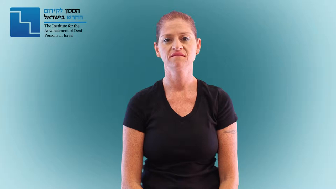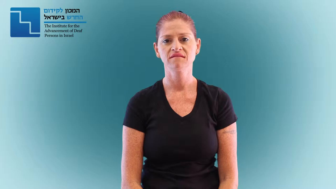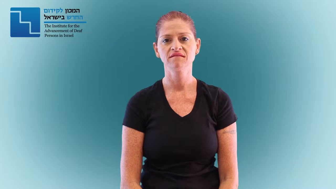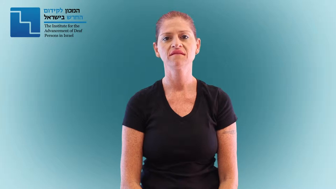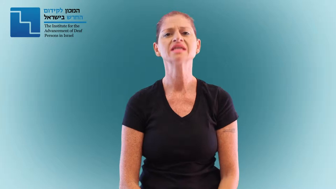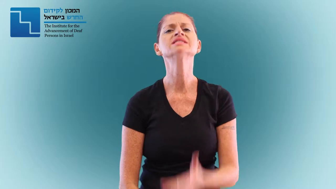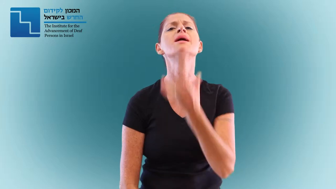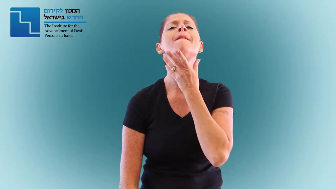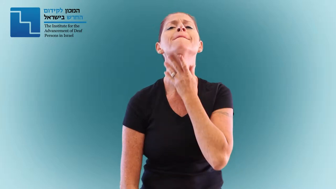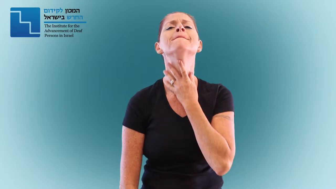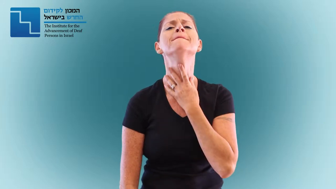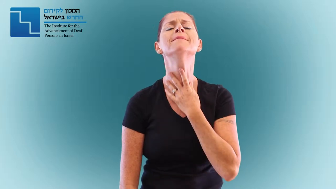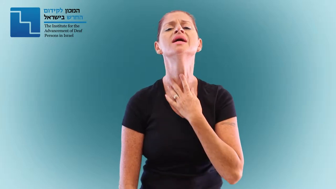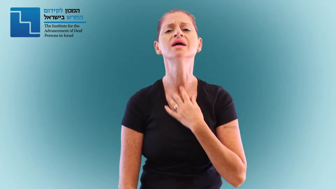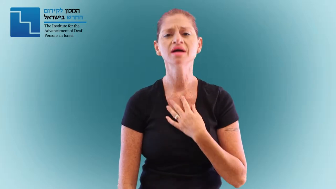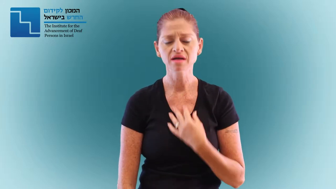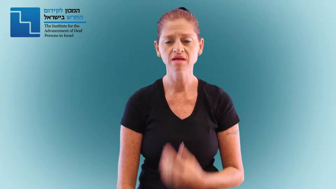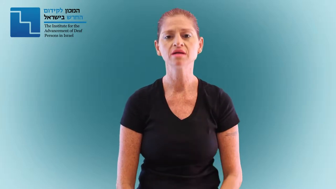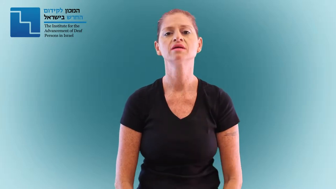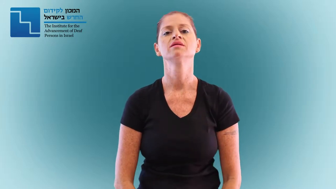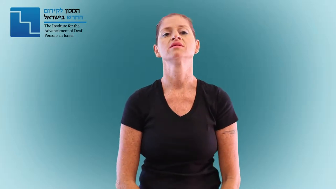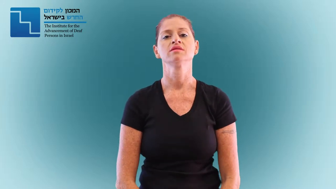צמא